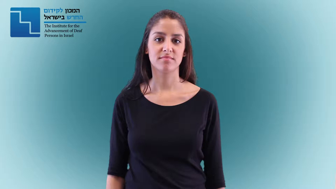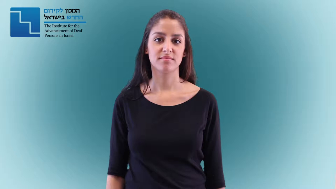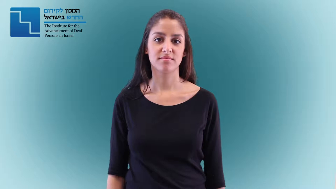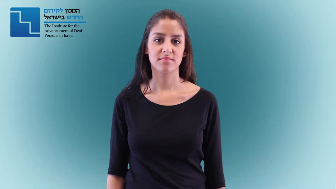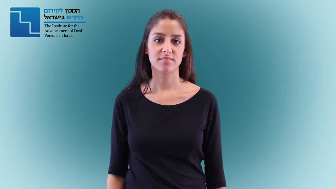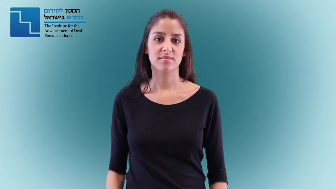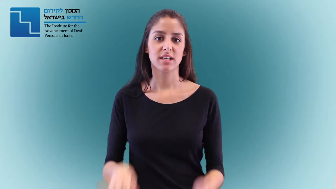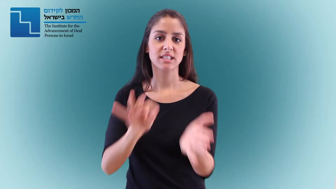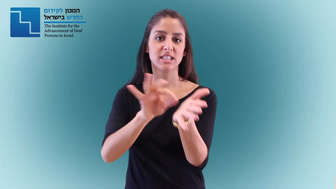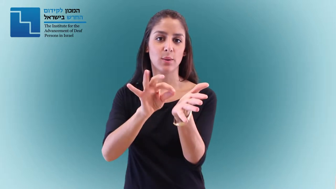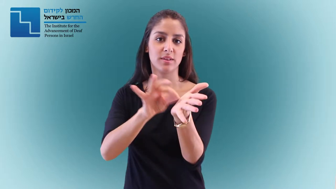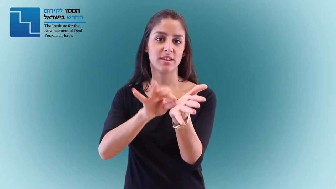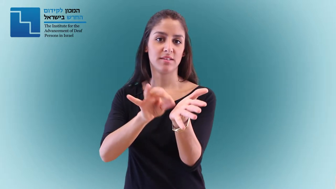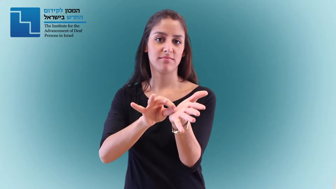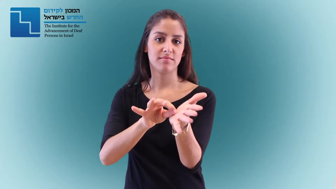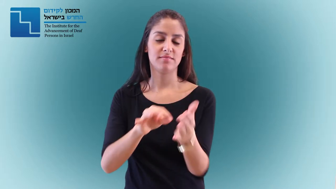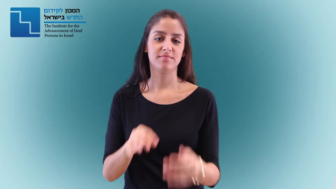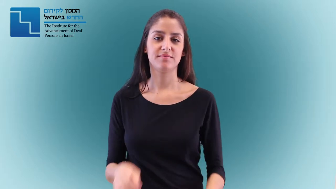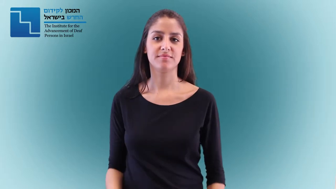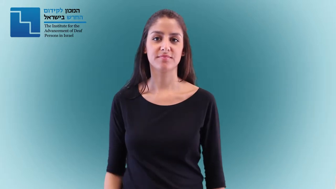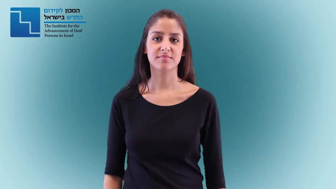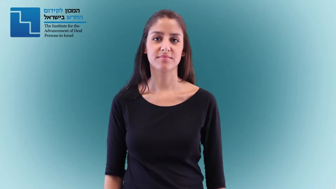ציון